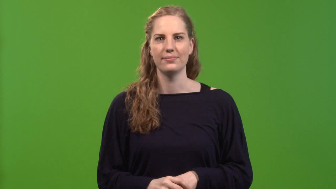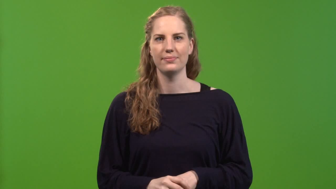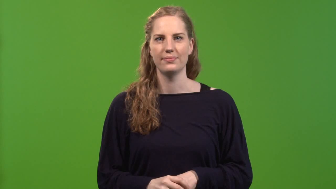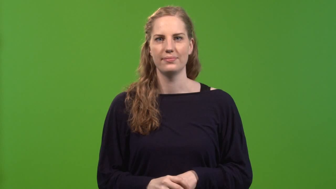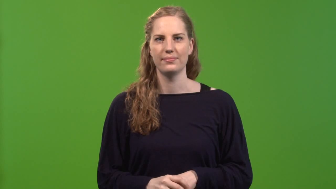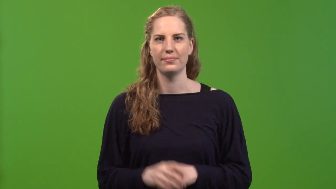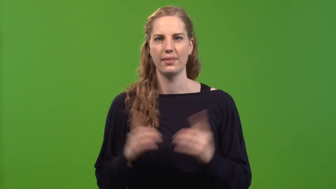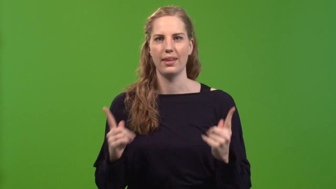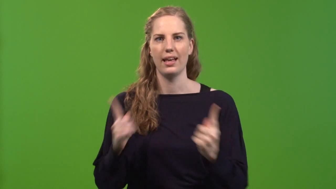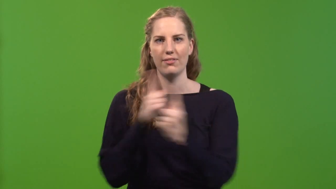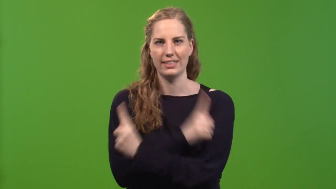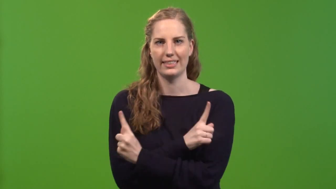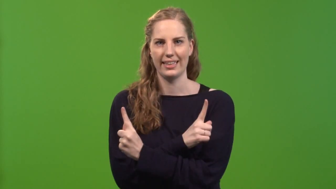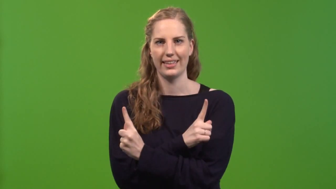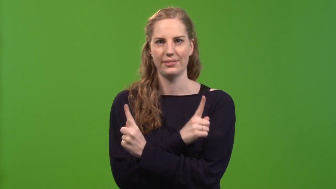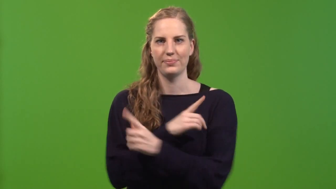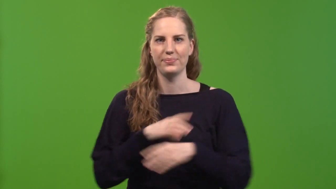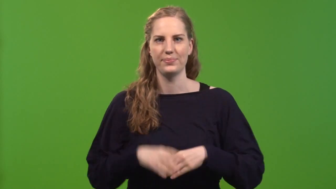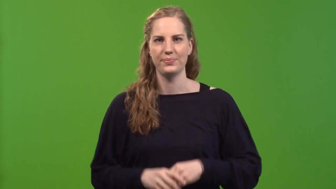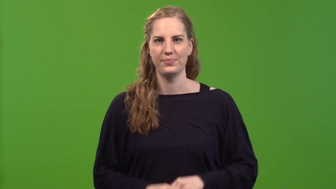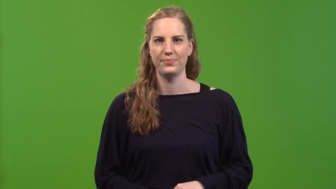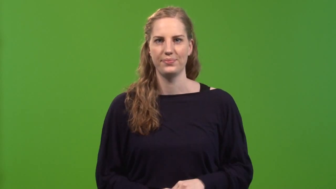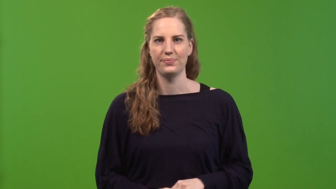Afleysing